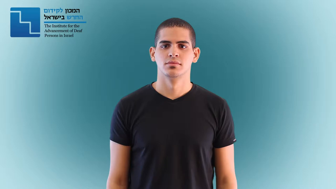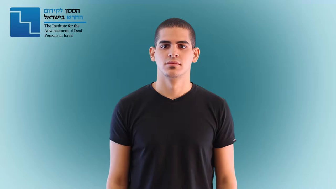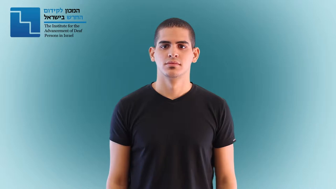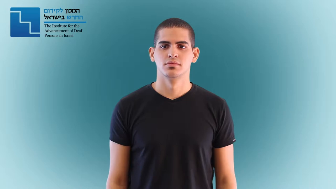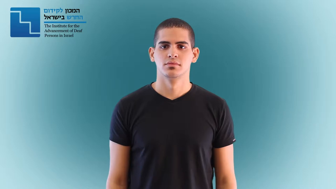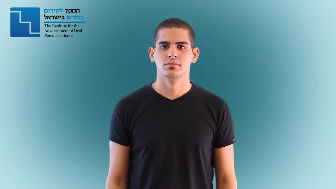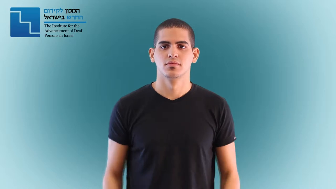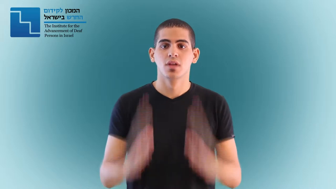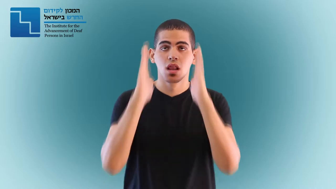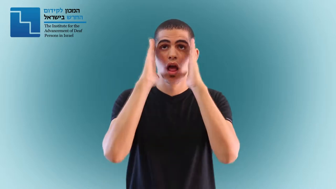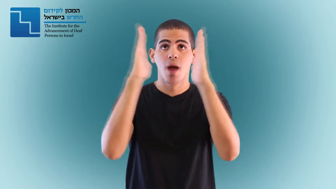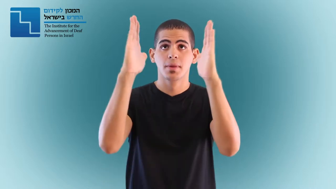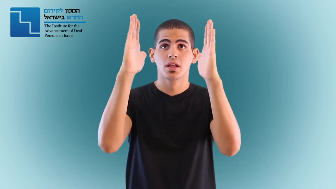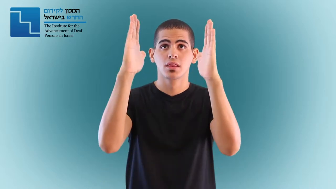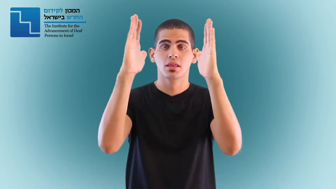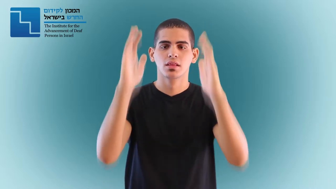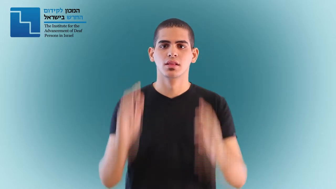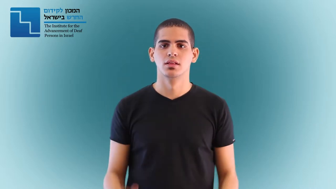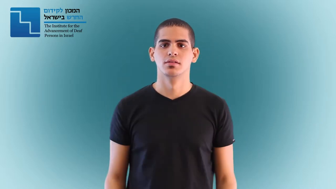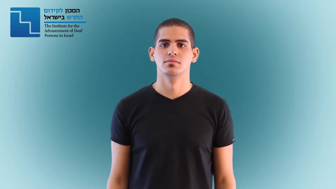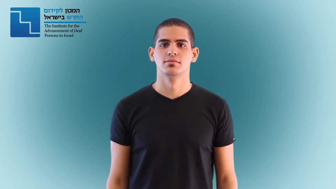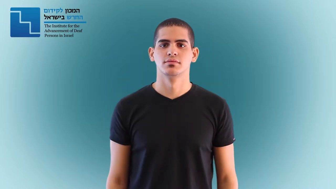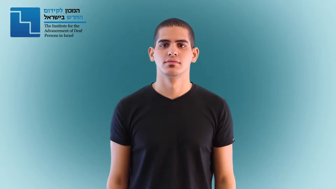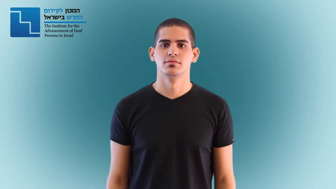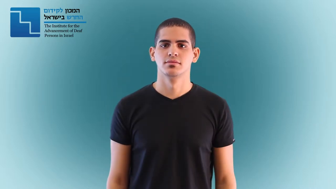אמונה